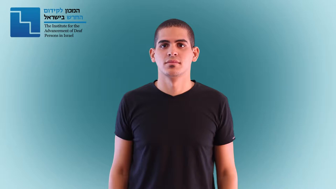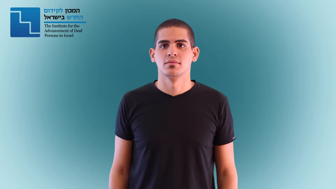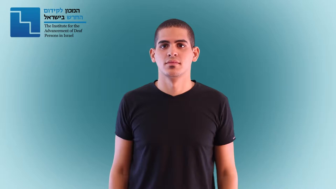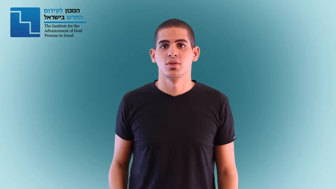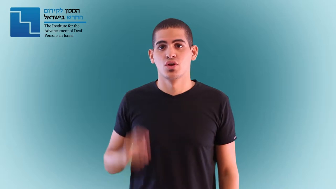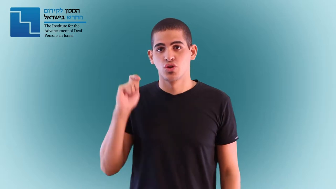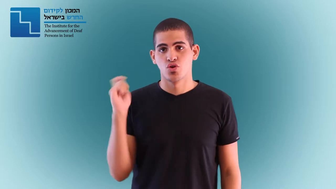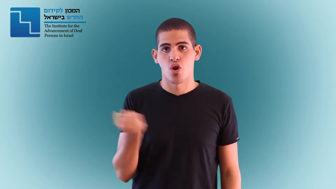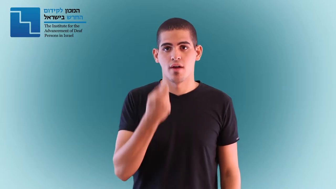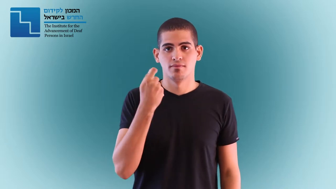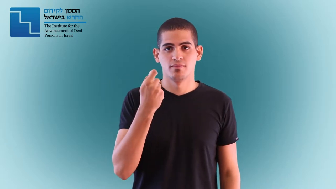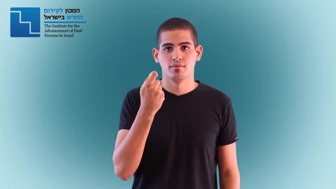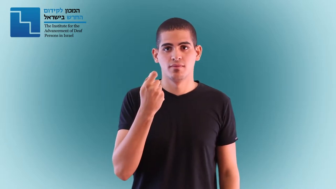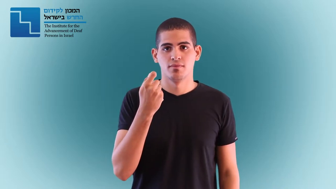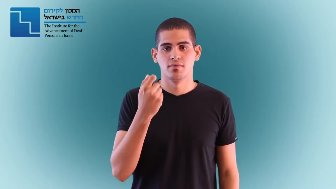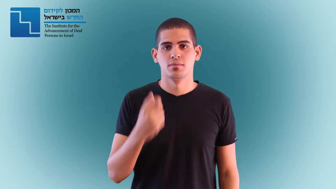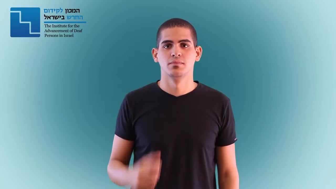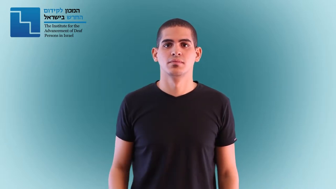גולף